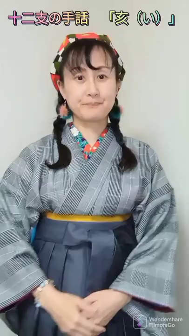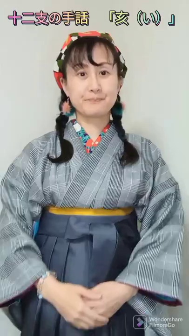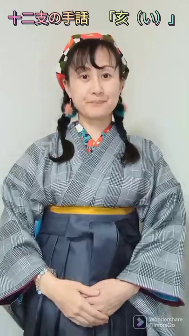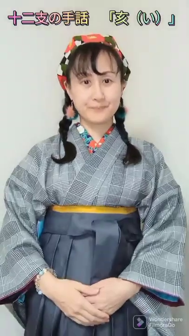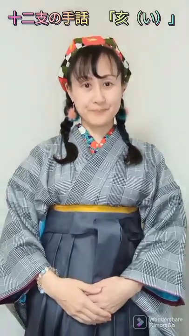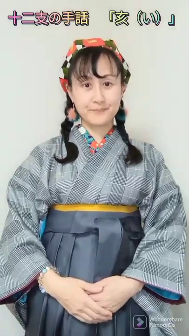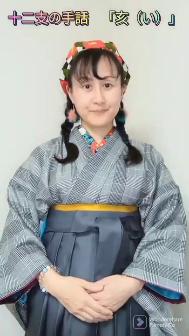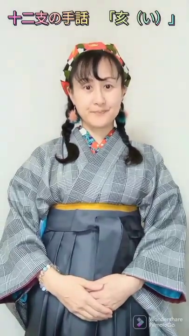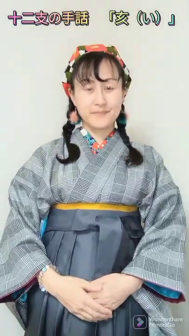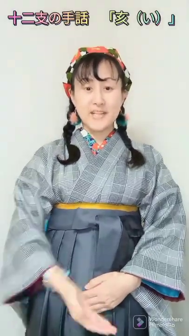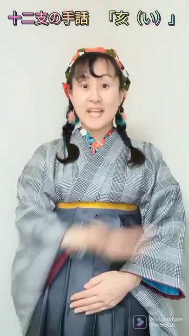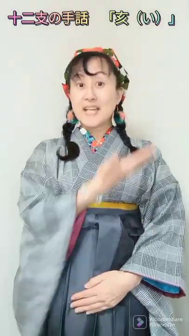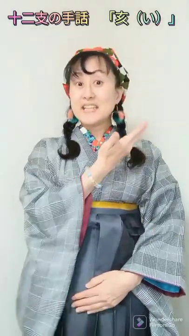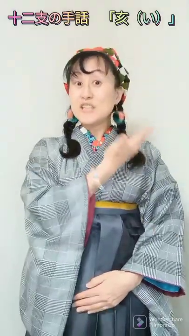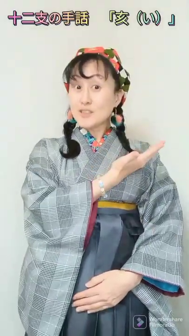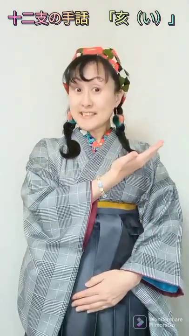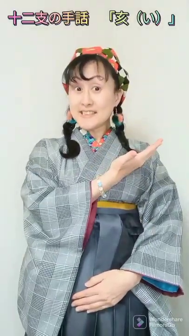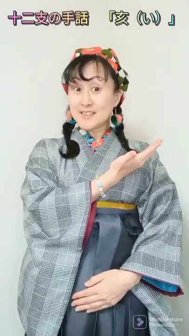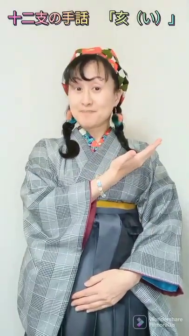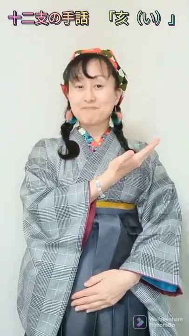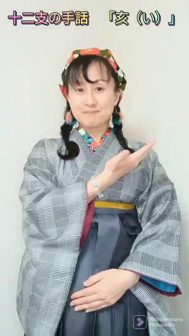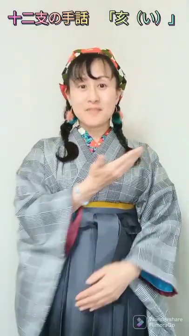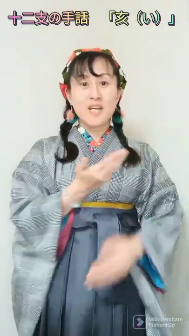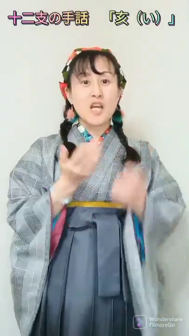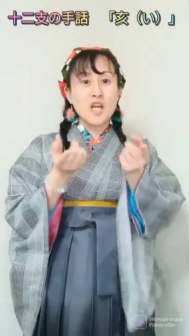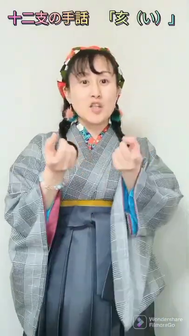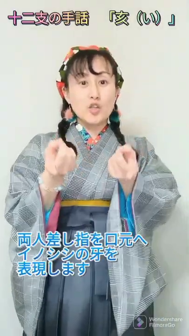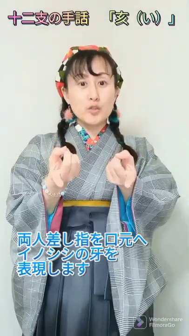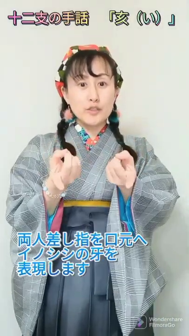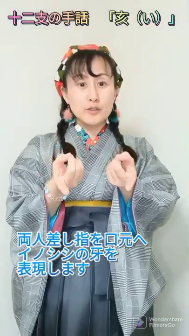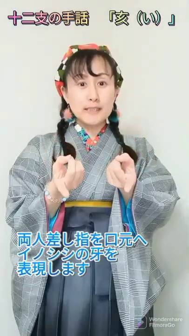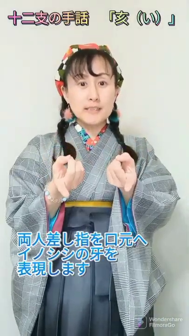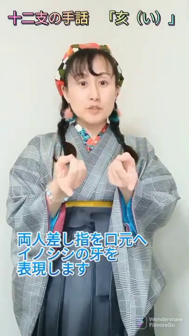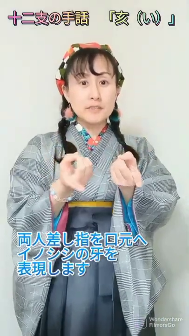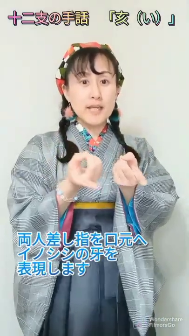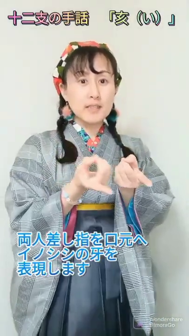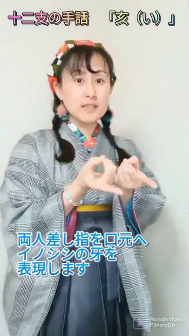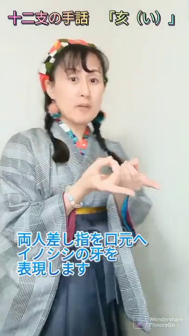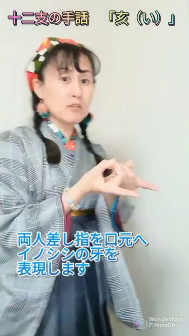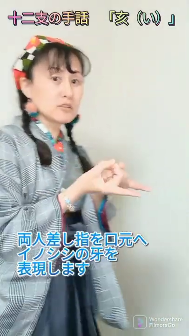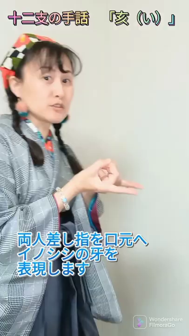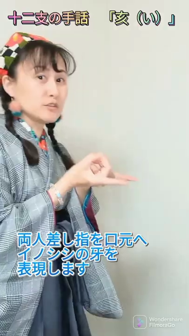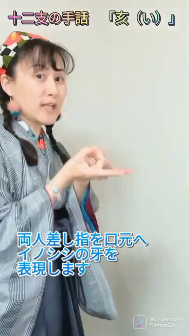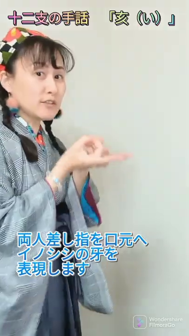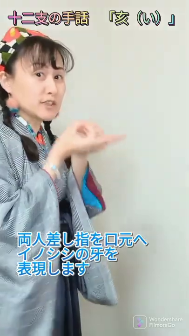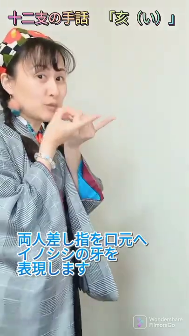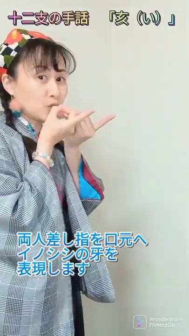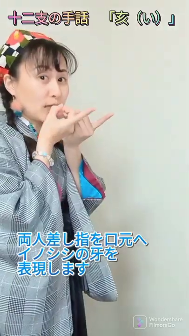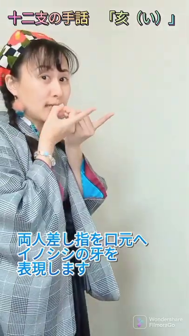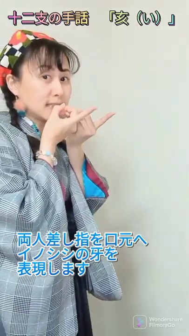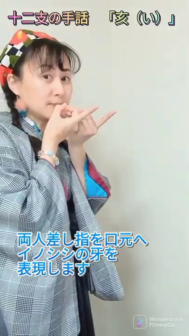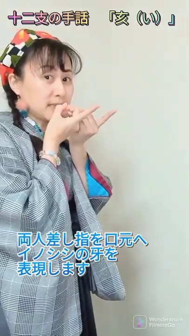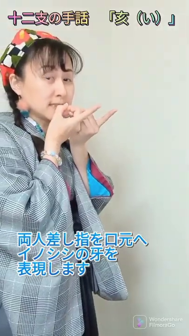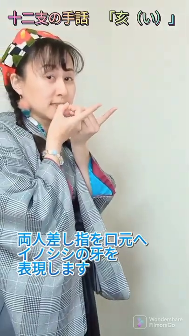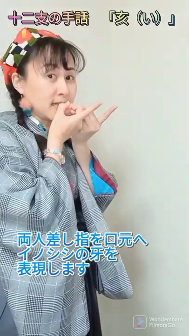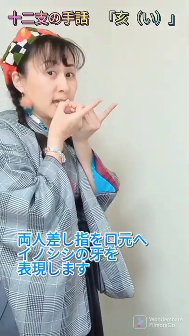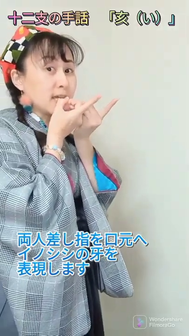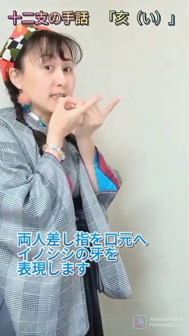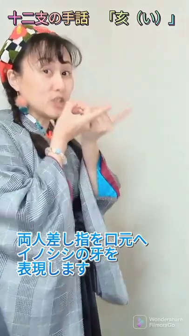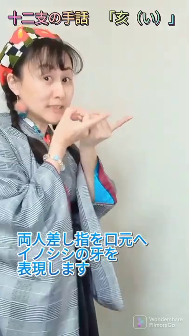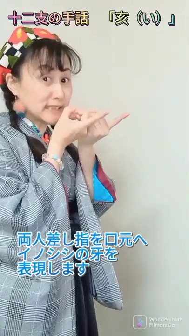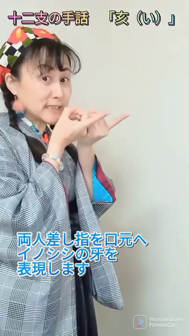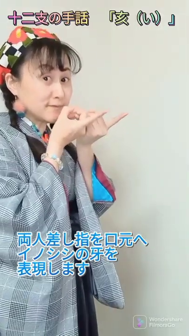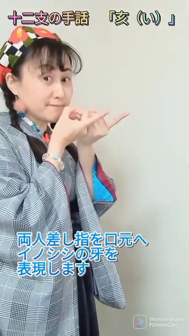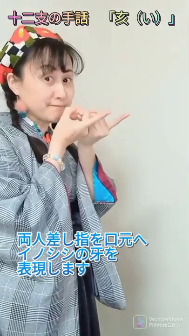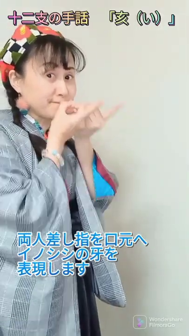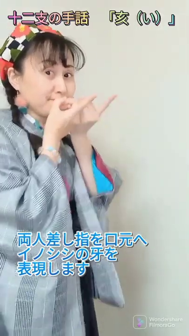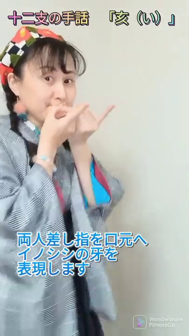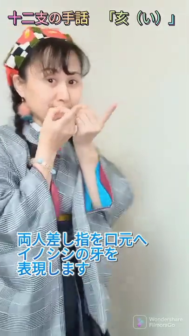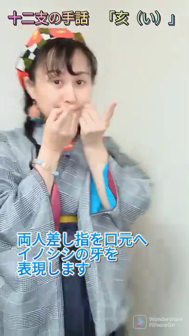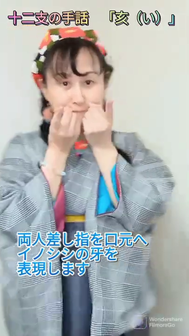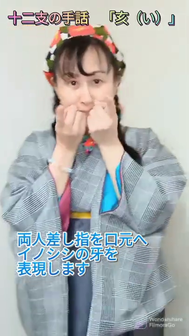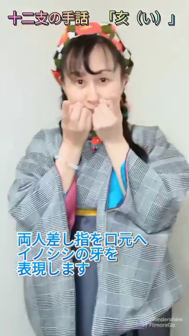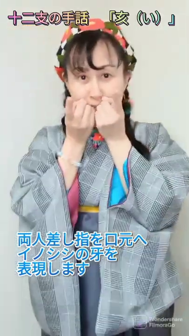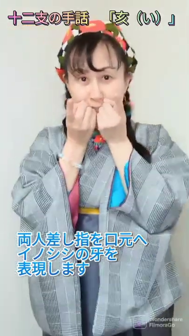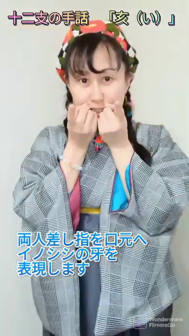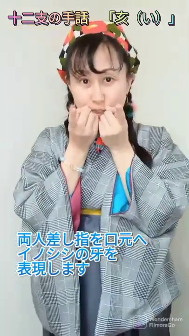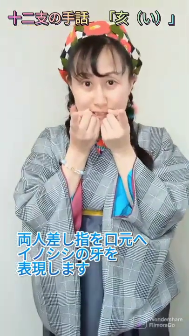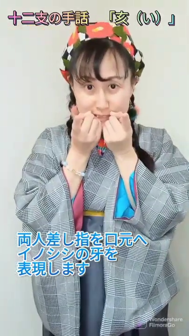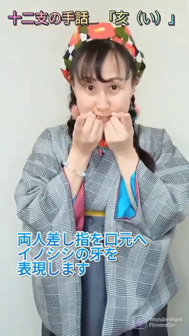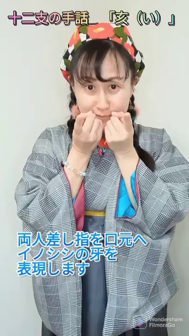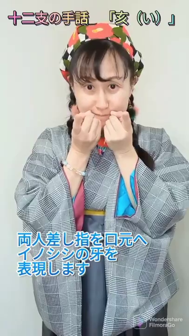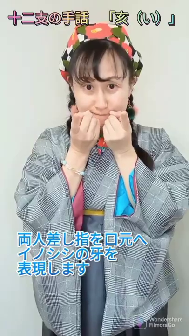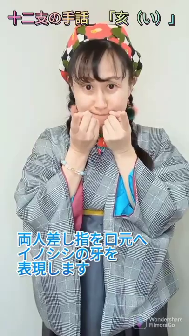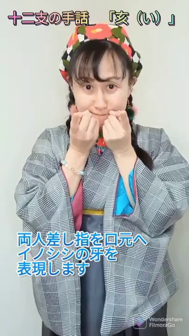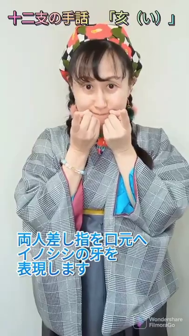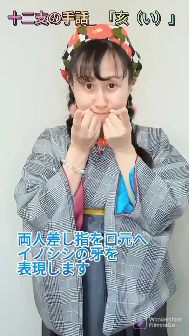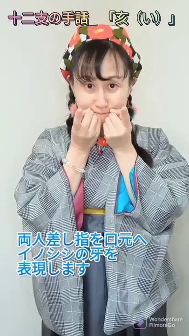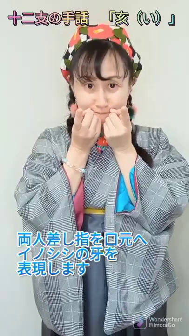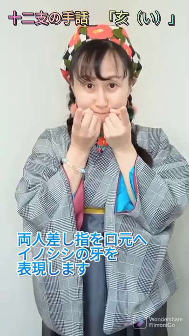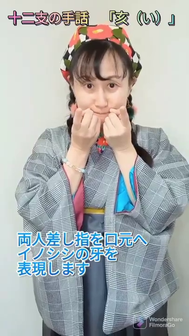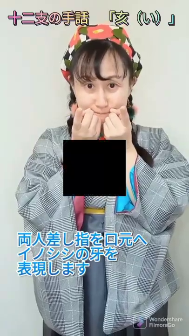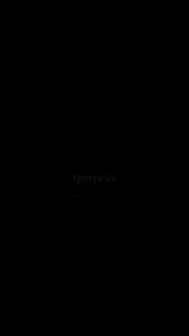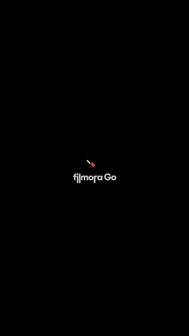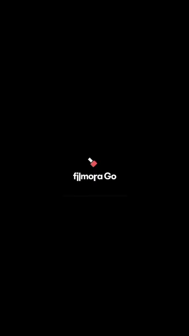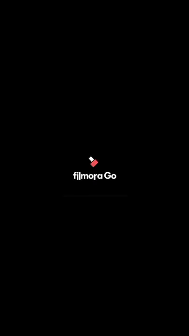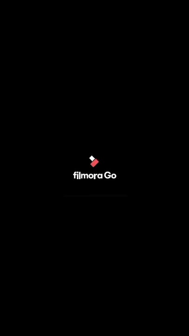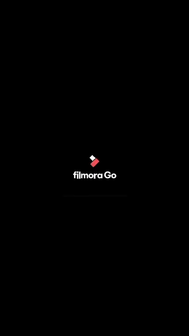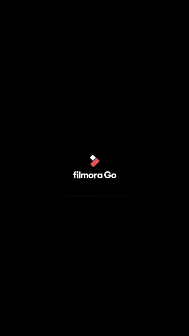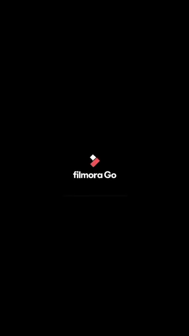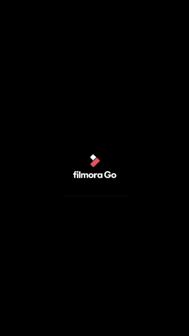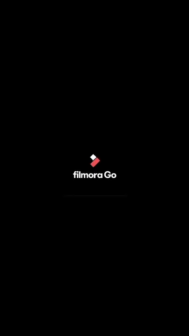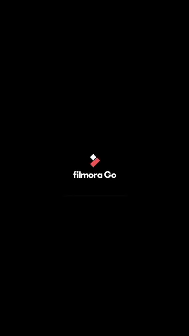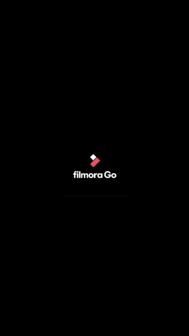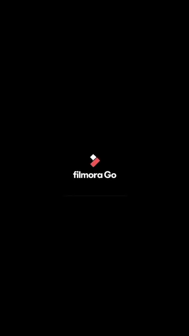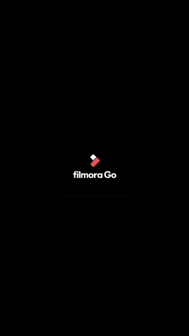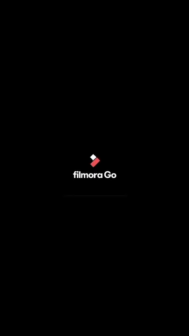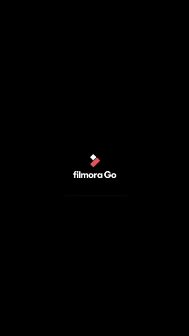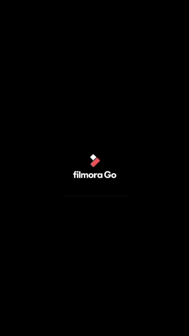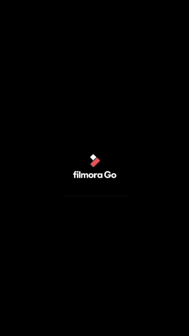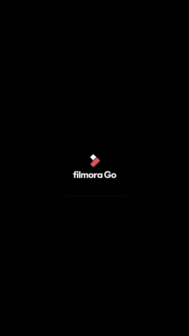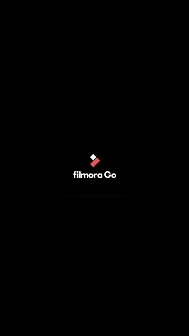亥